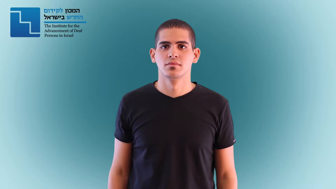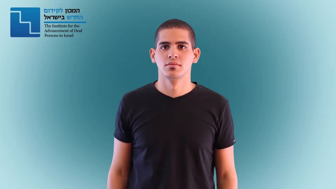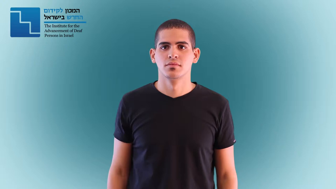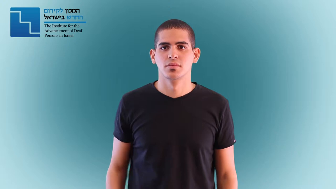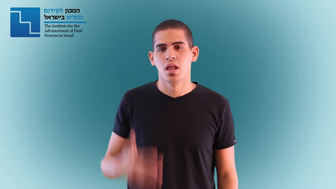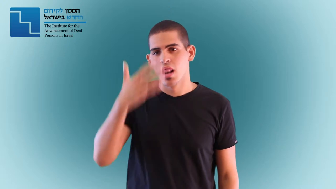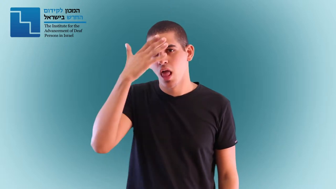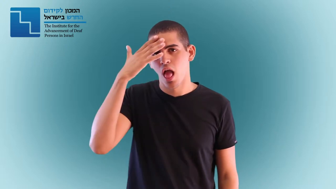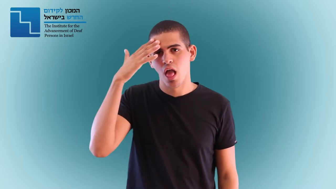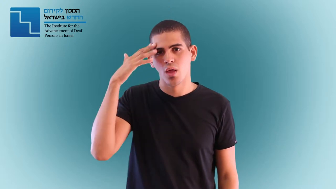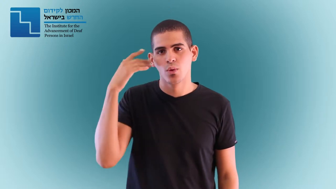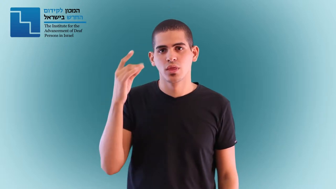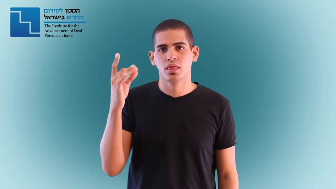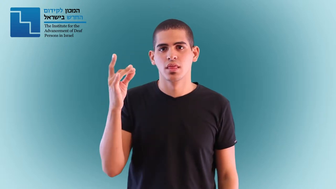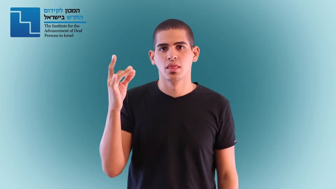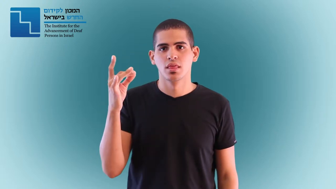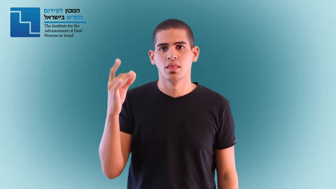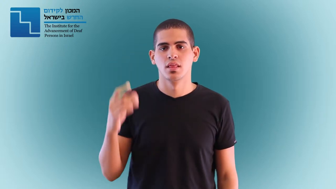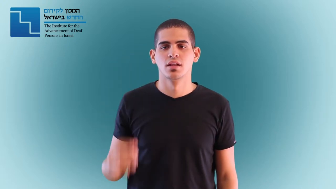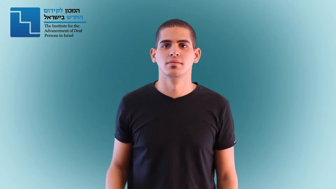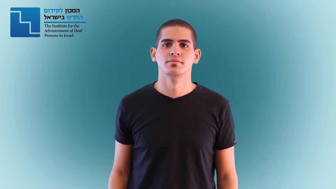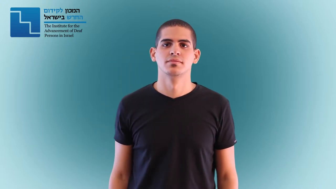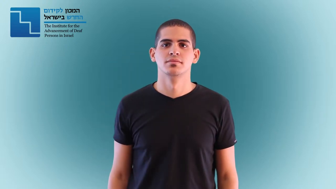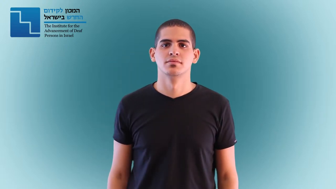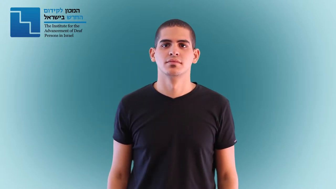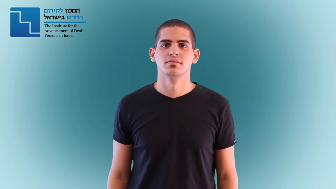לחות